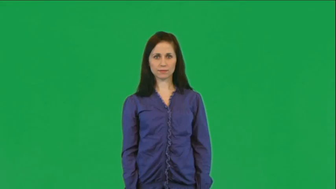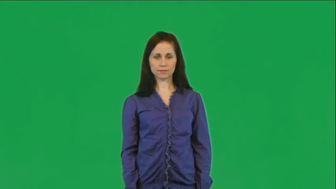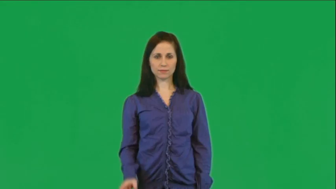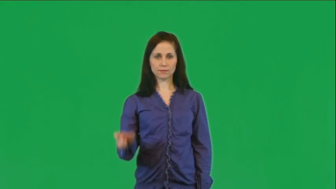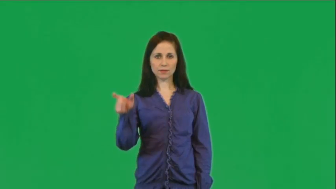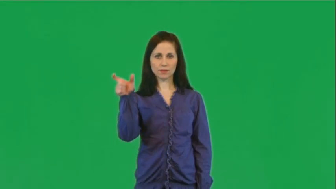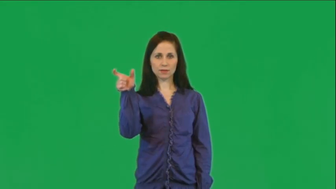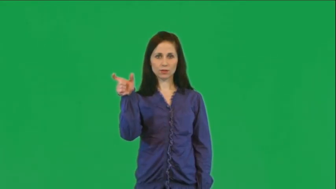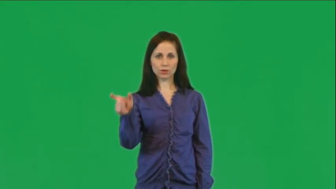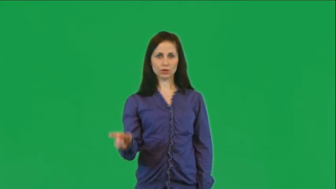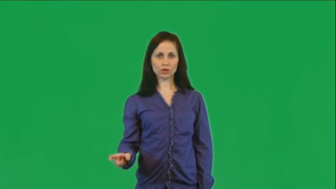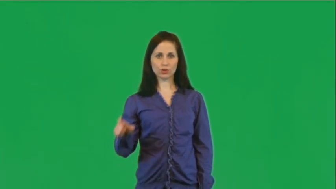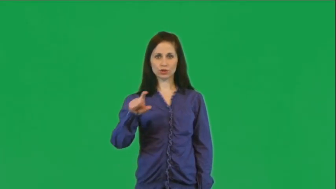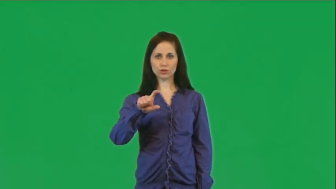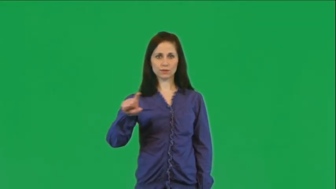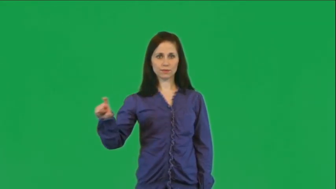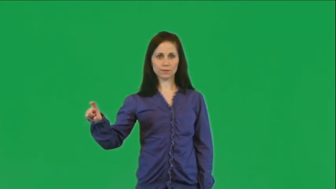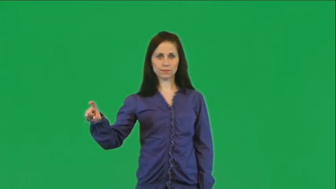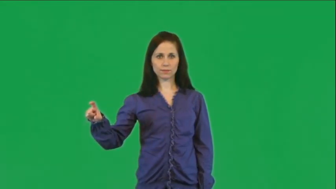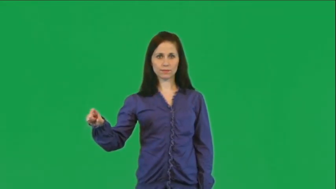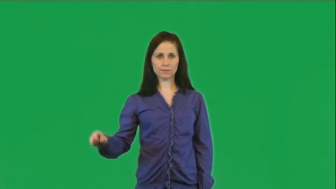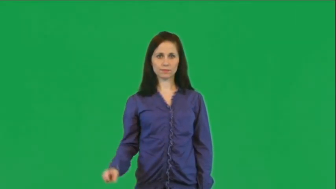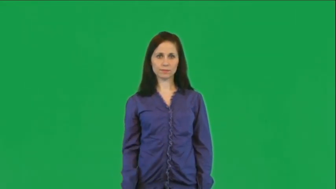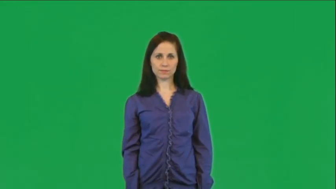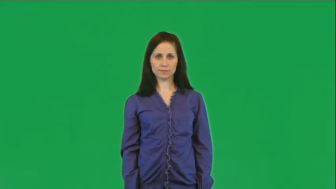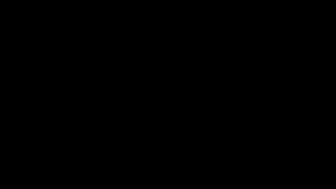krzyż